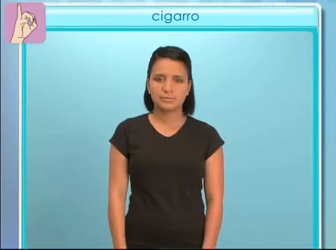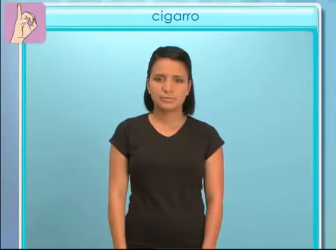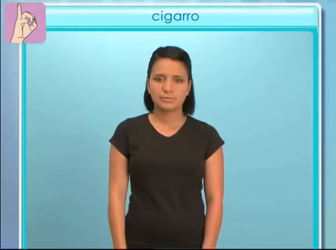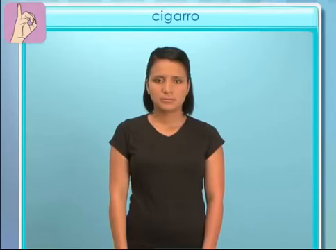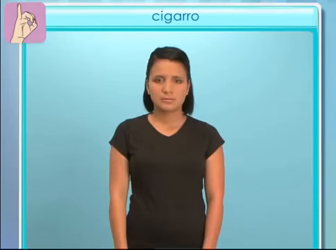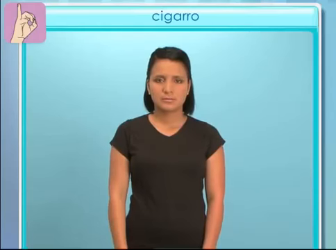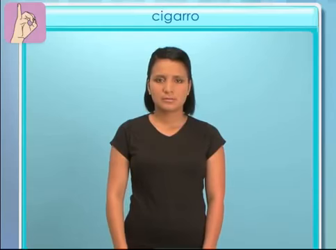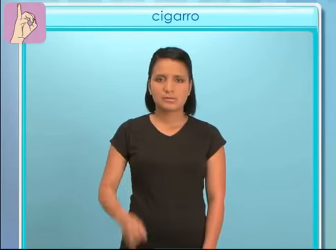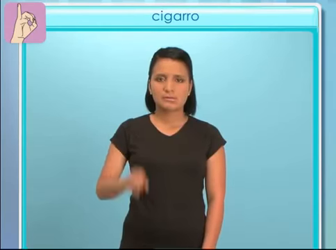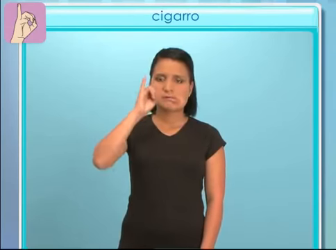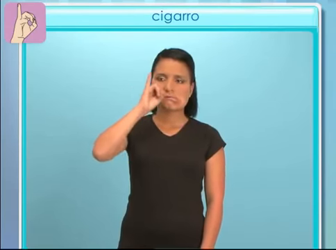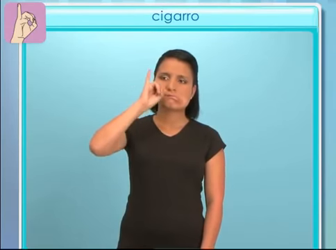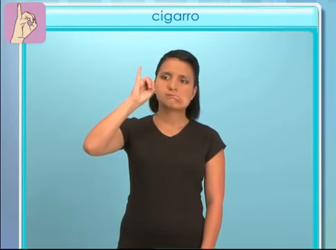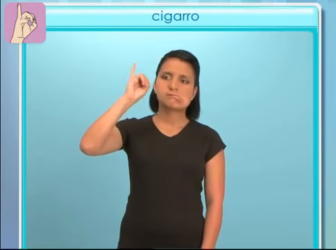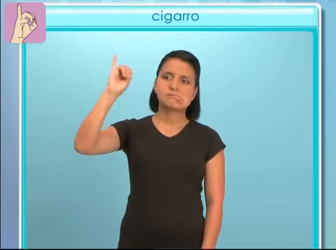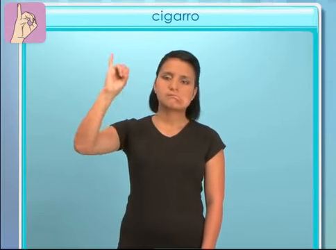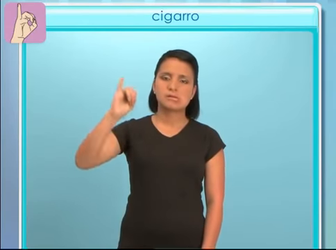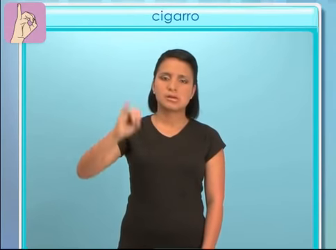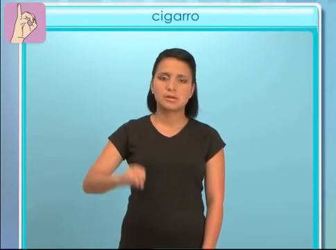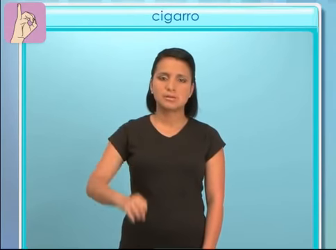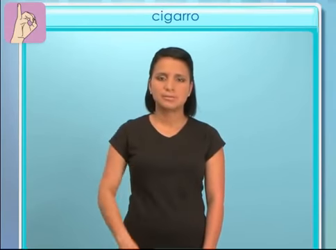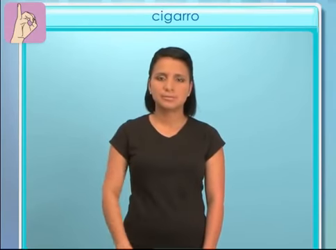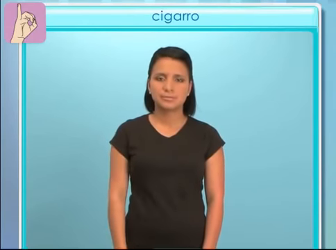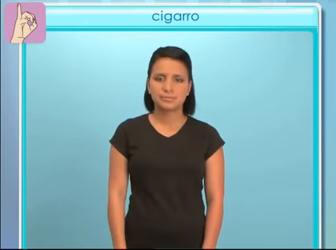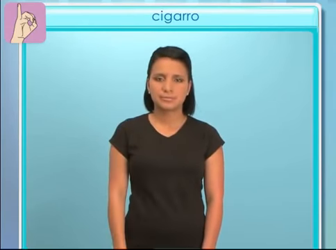Cigarro